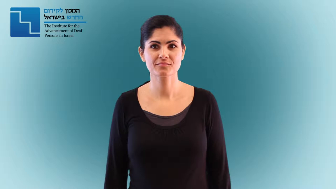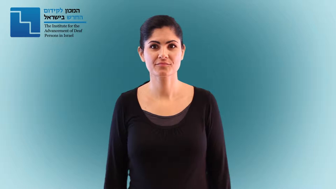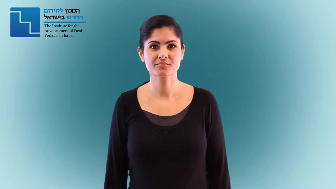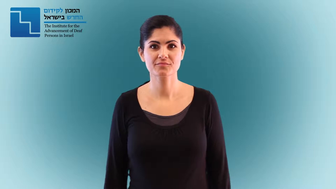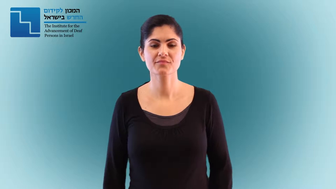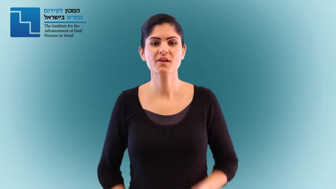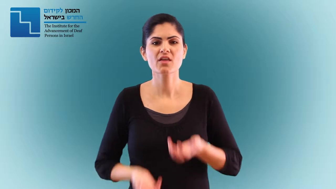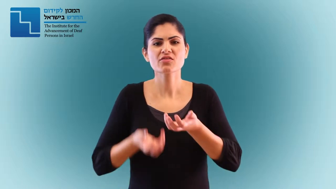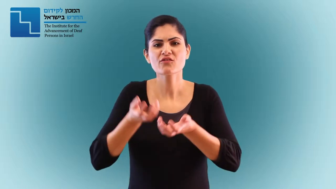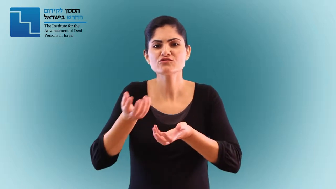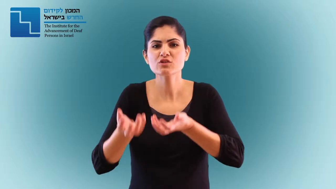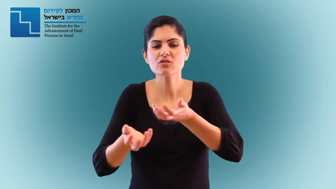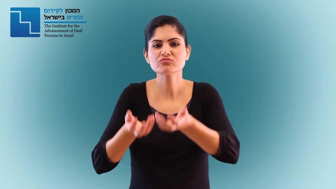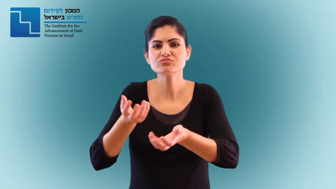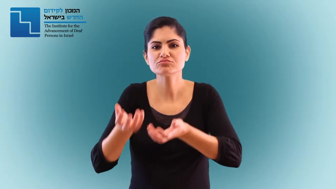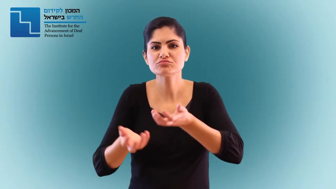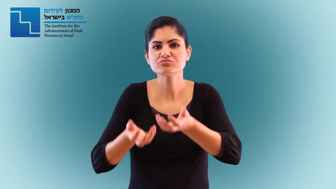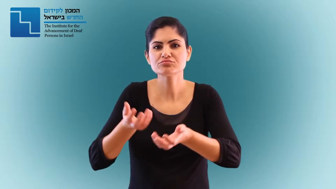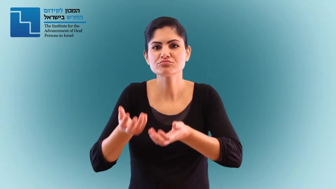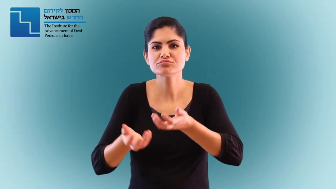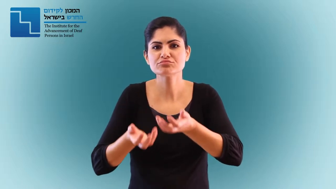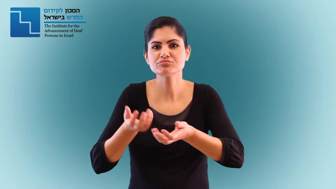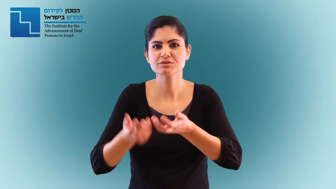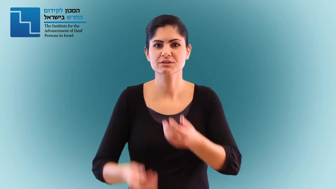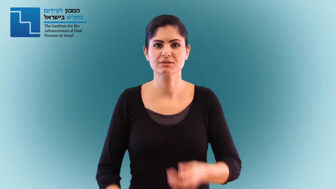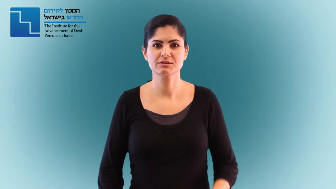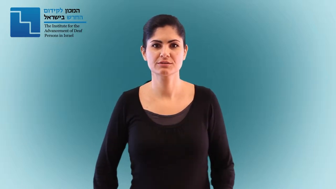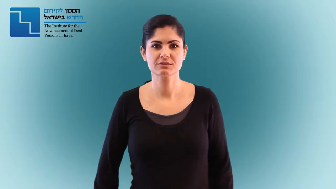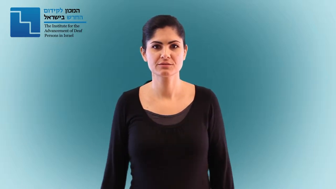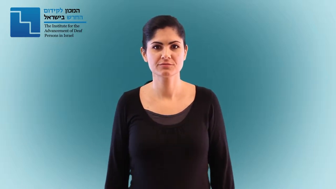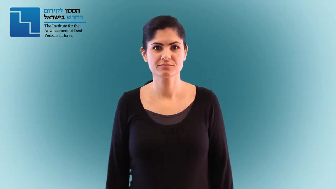תבשיל